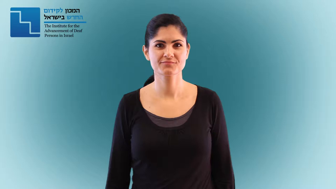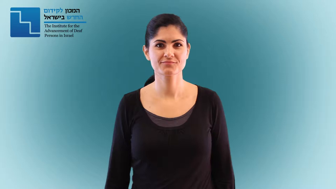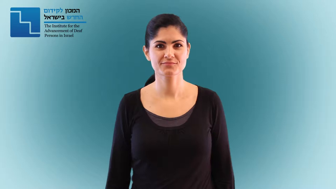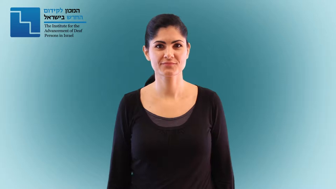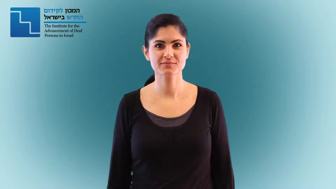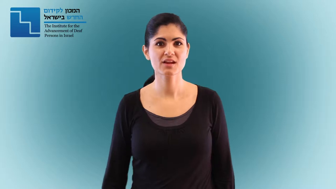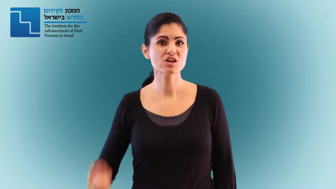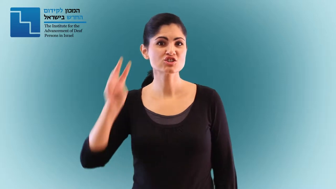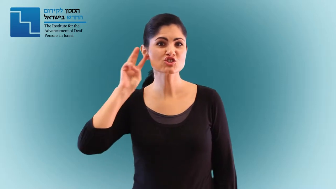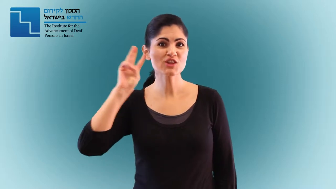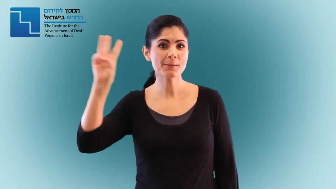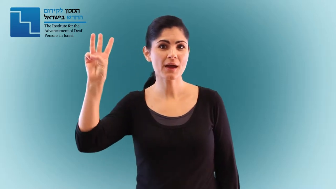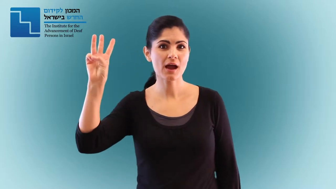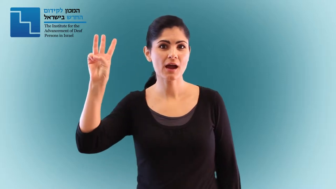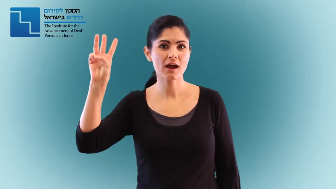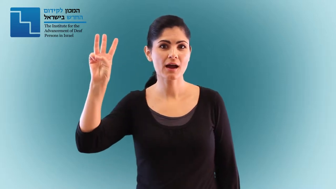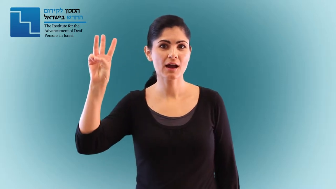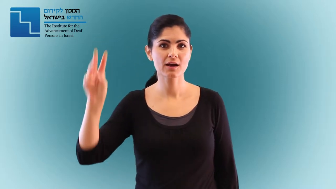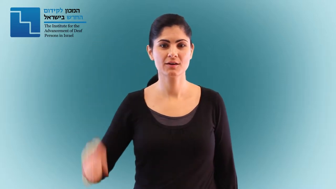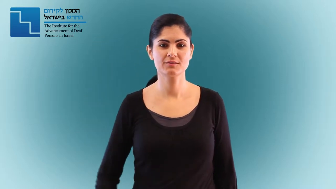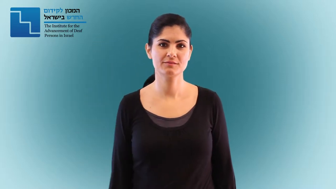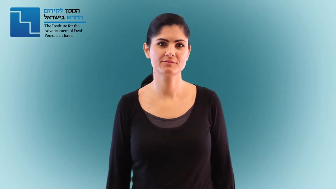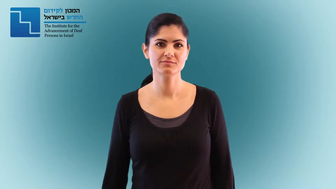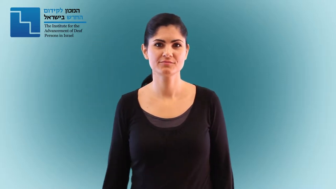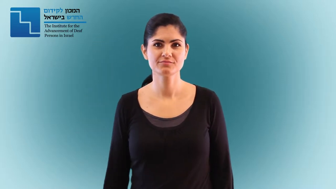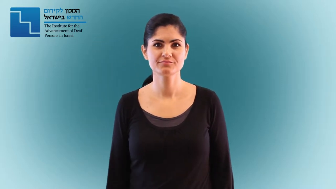שמע